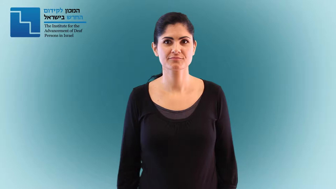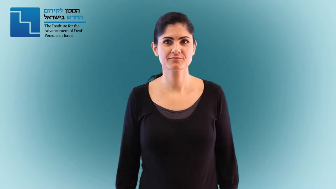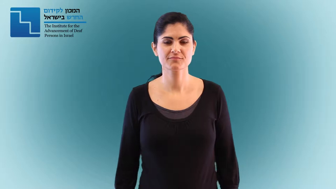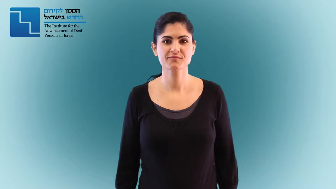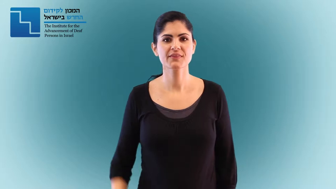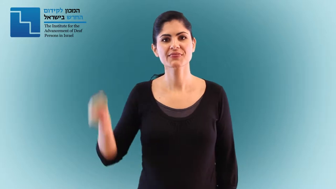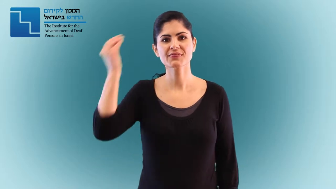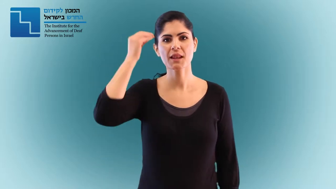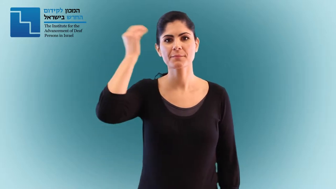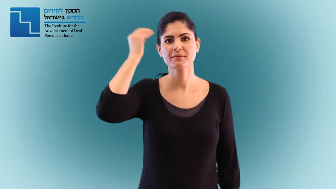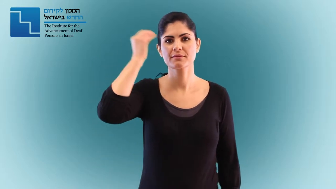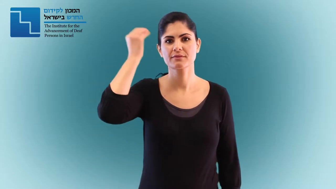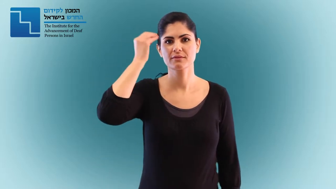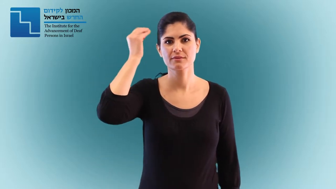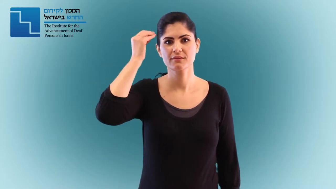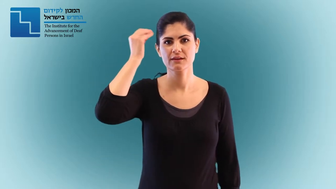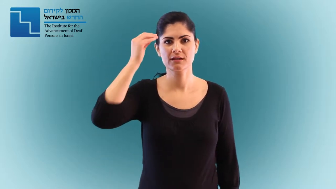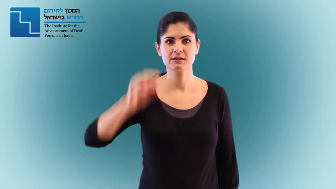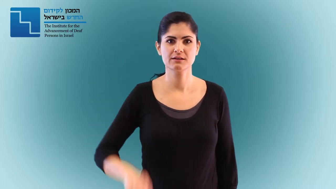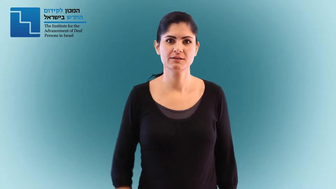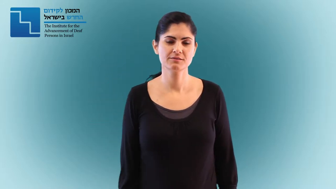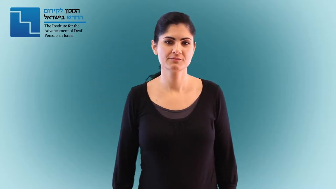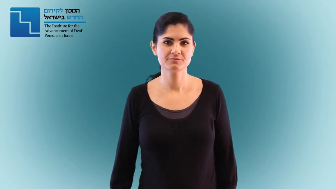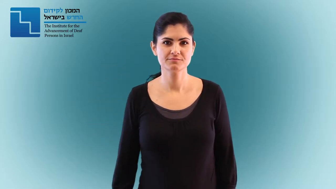תלמיד